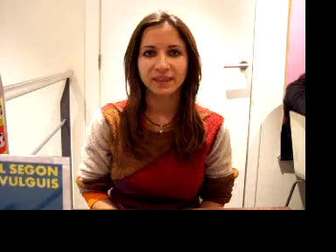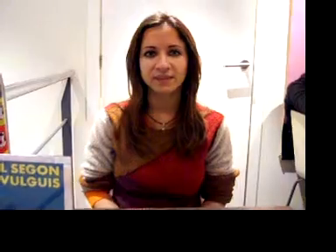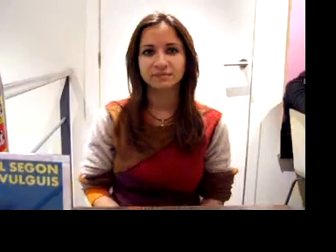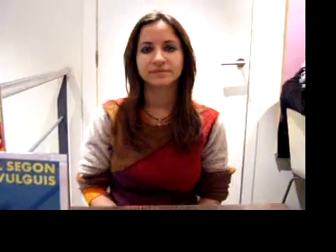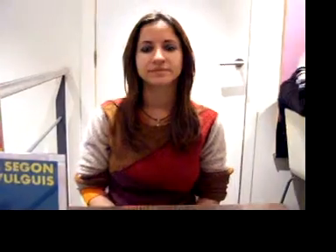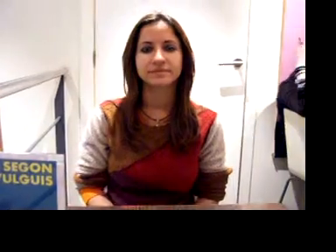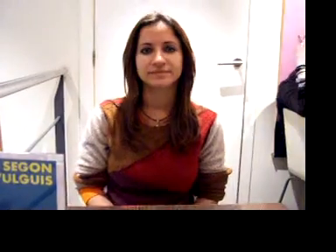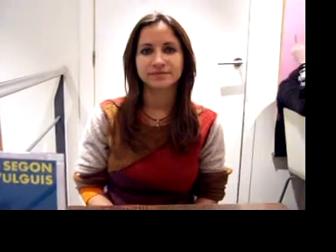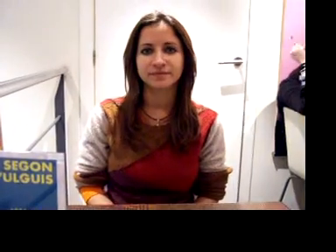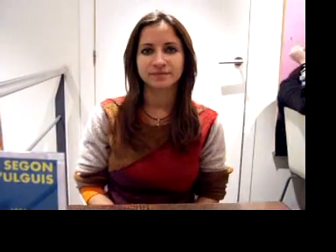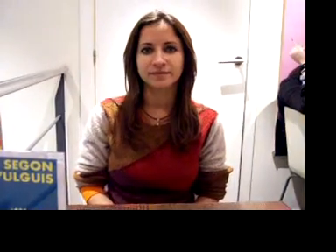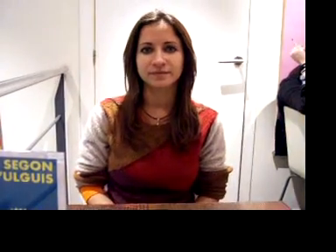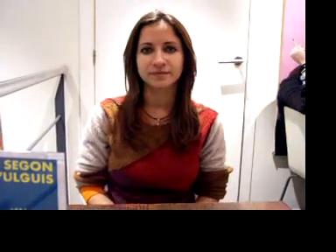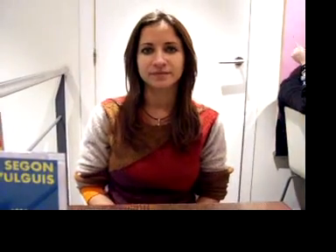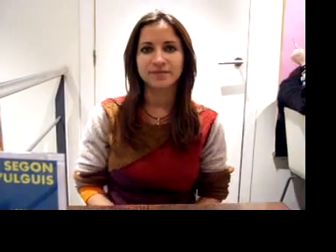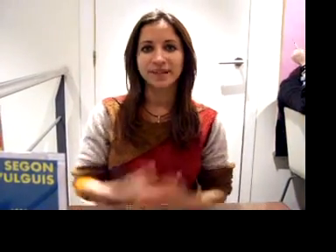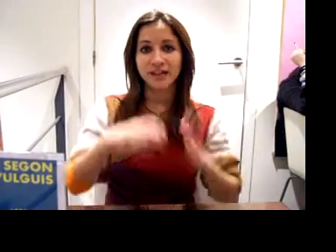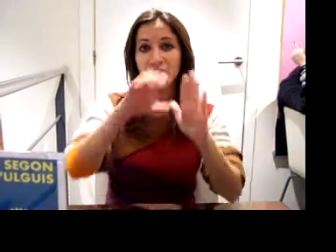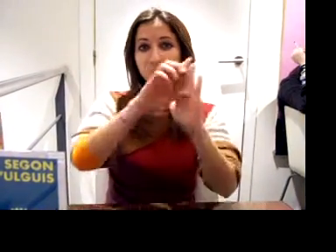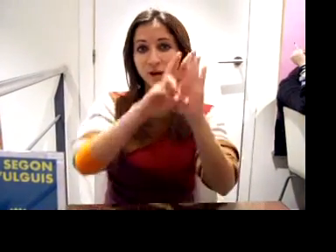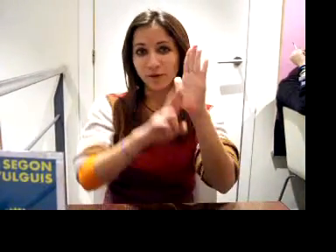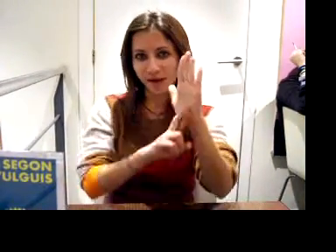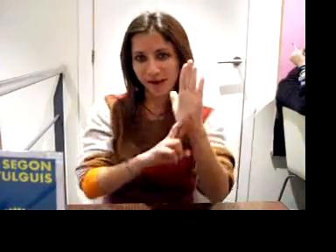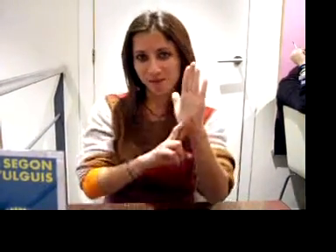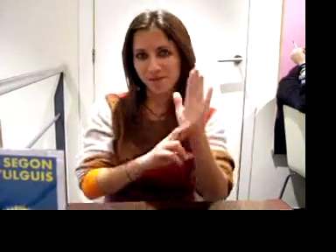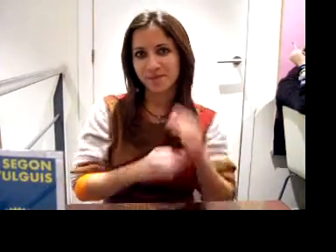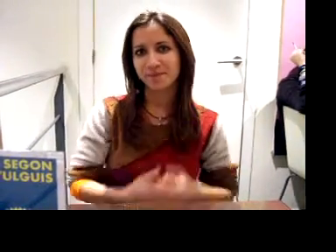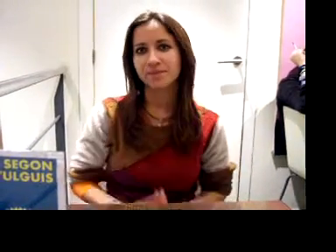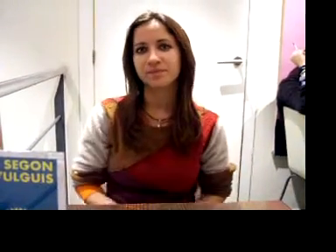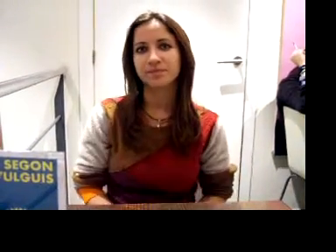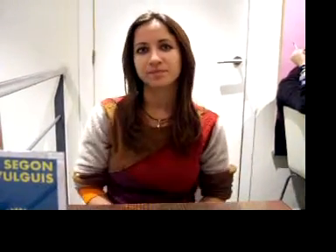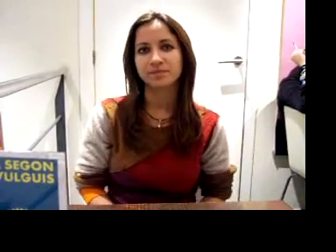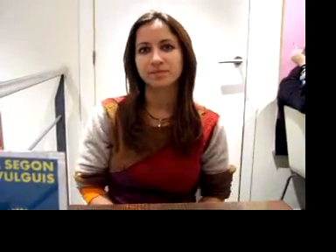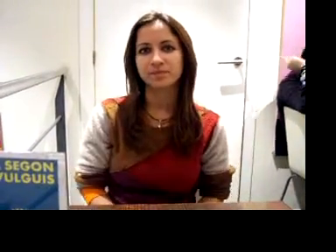curricular